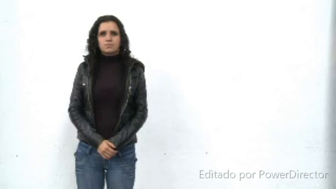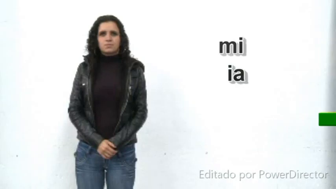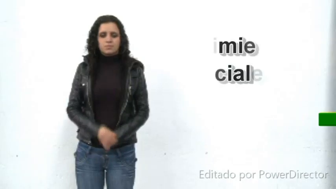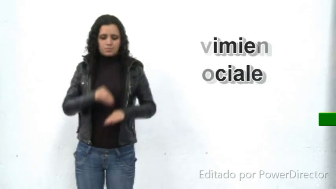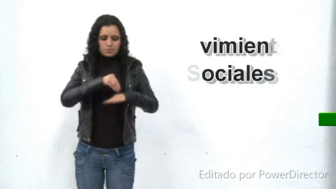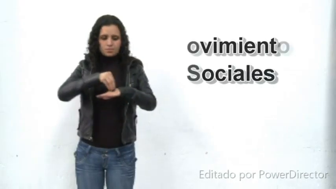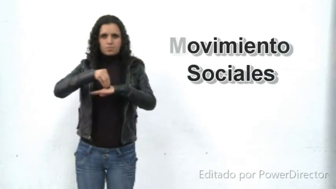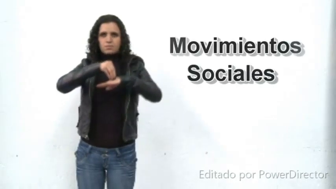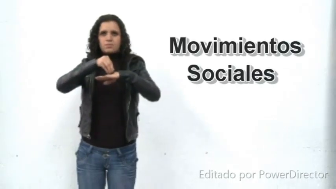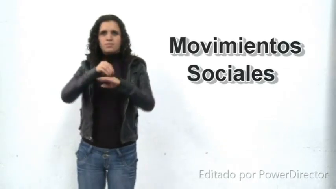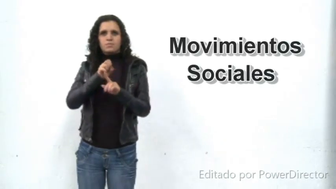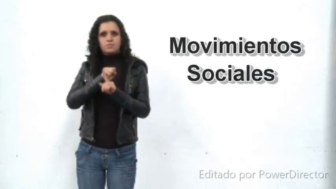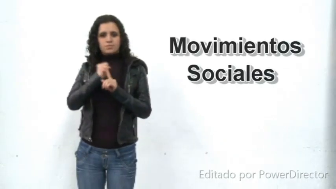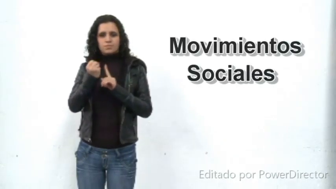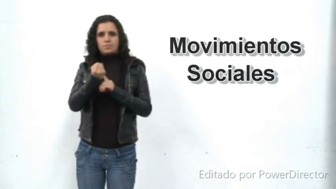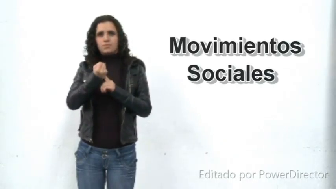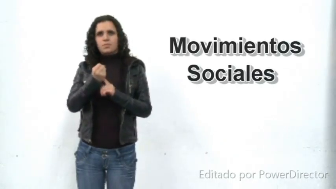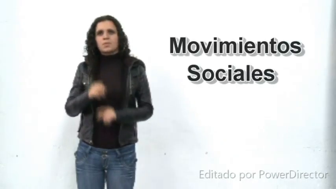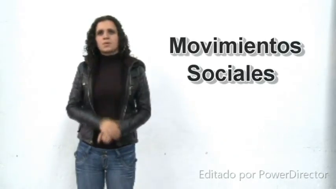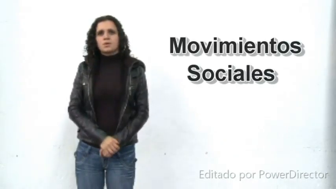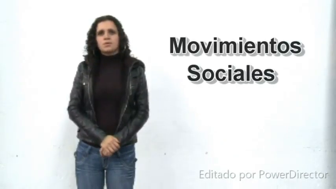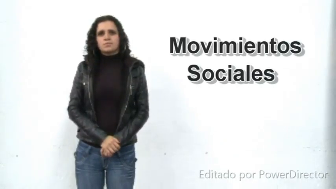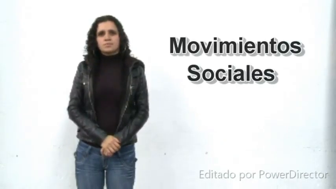Movimientos Sociales